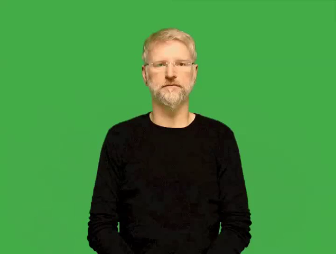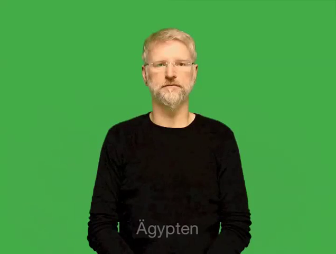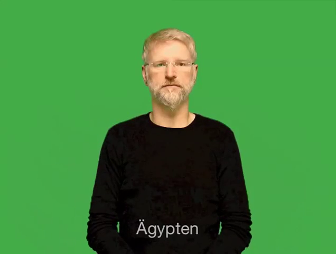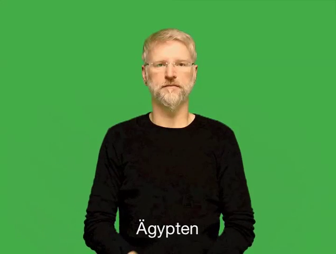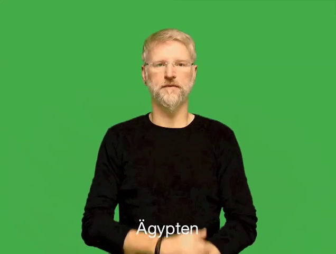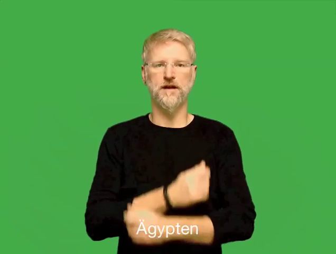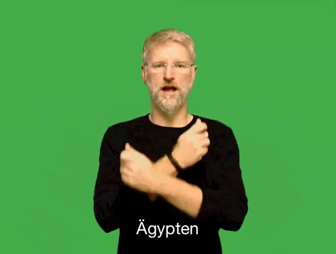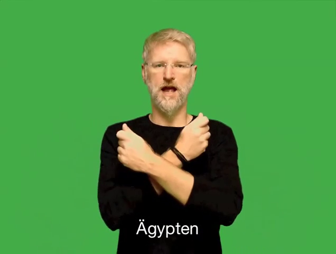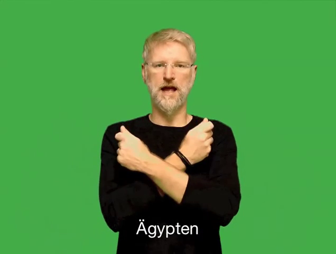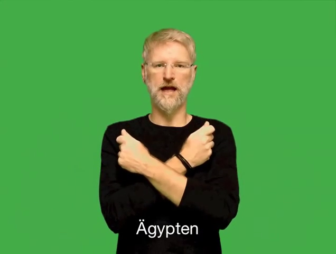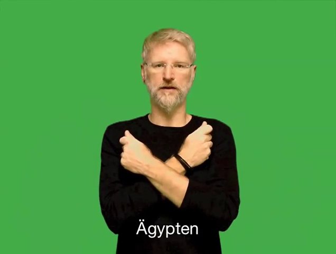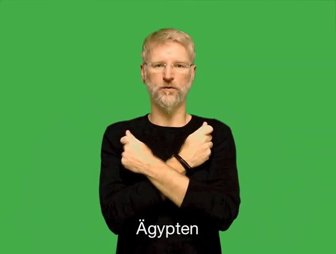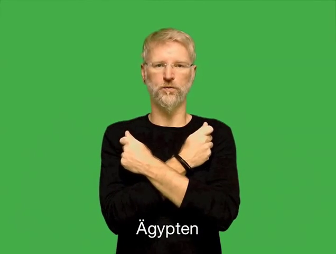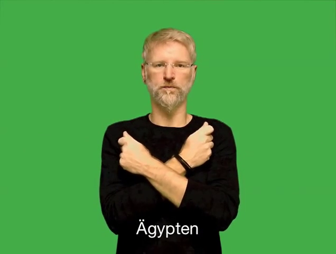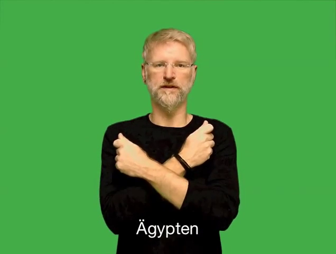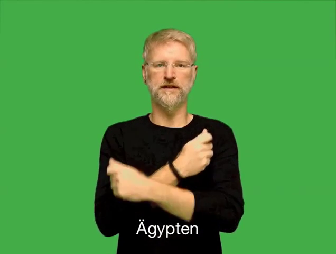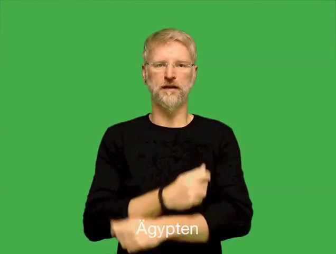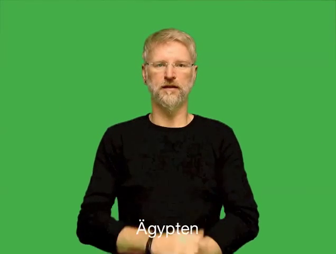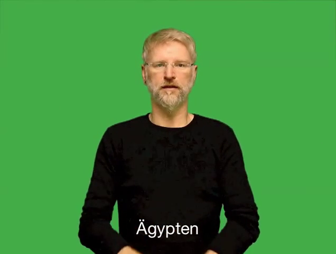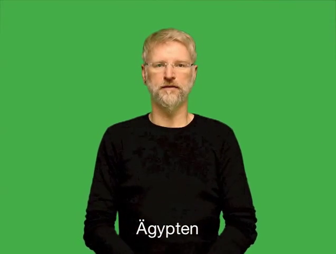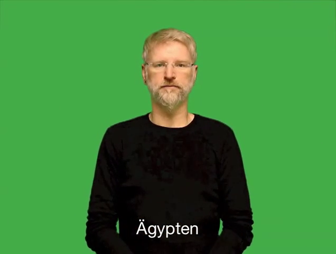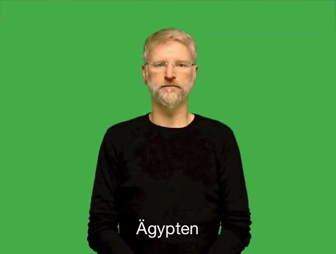Ägypten